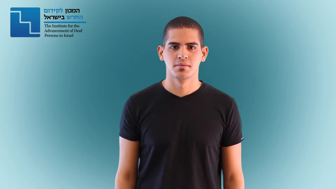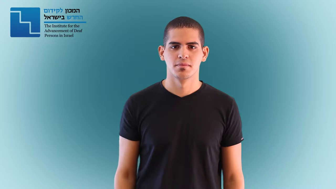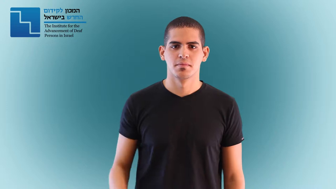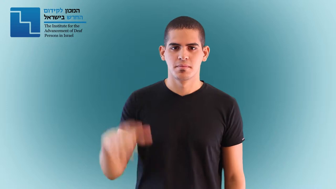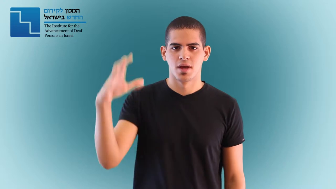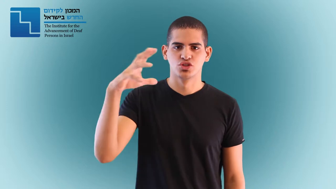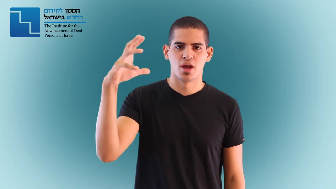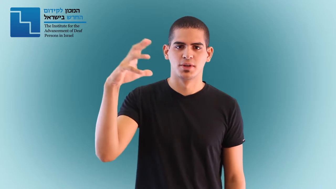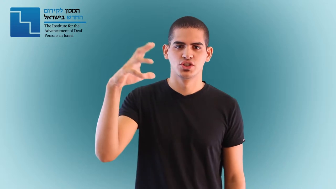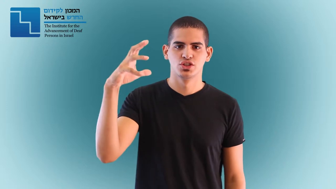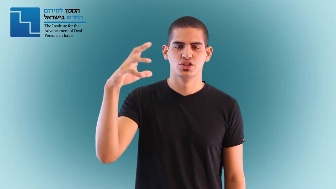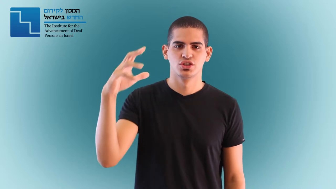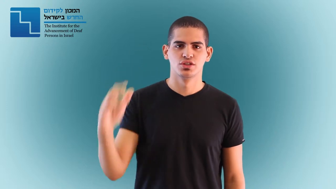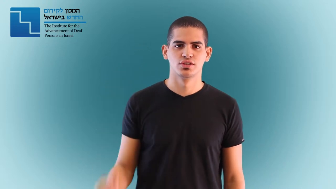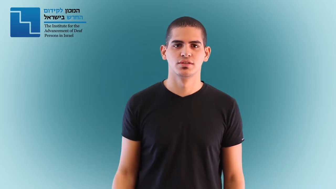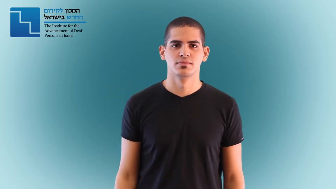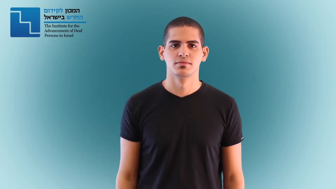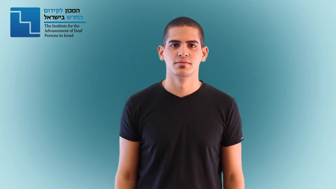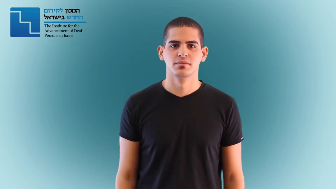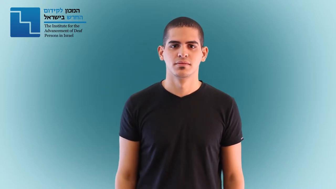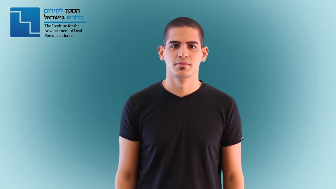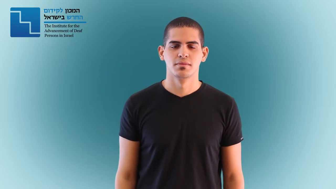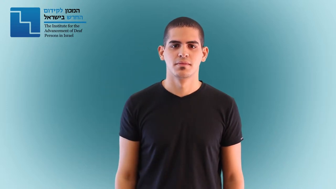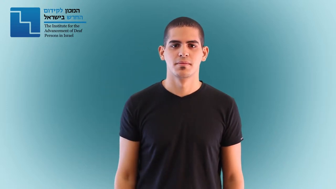בית שמש